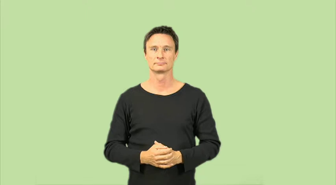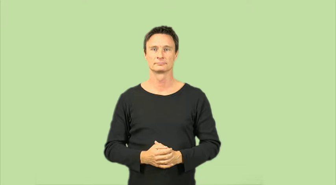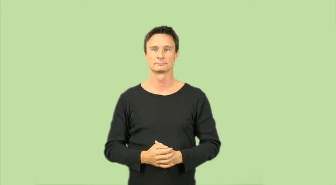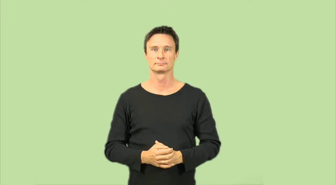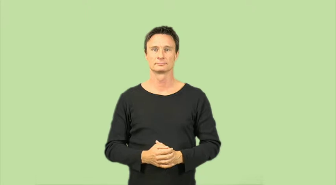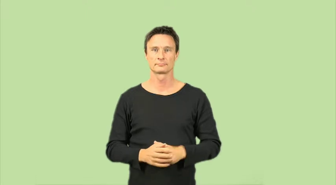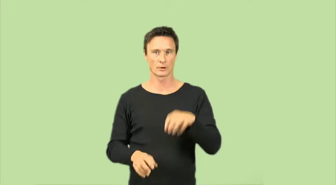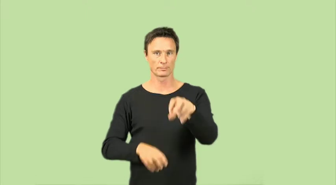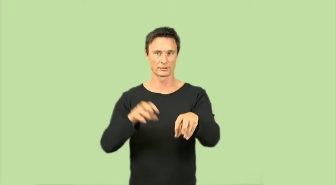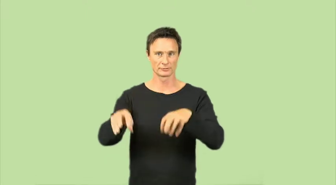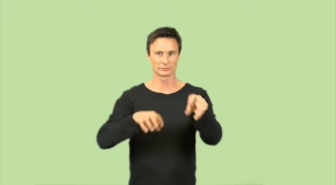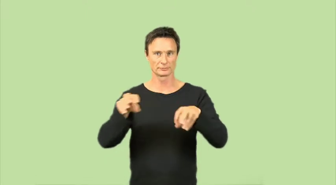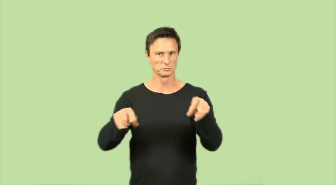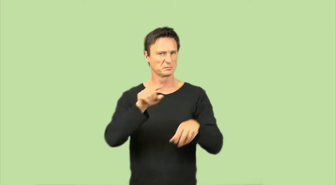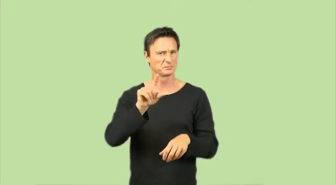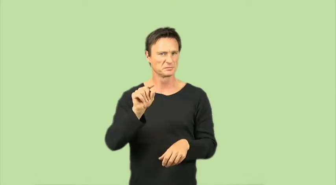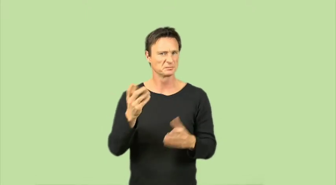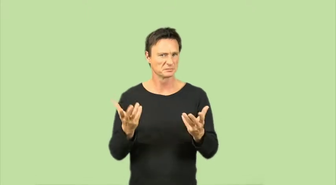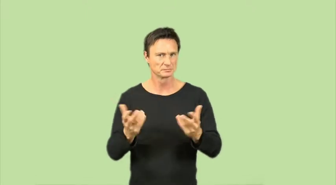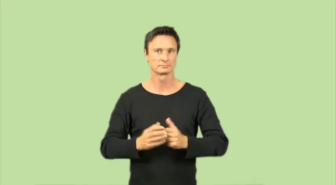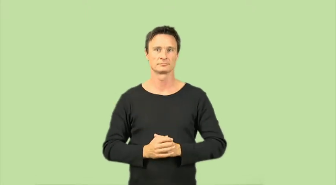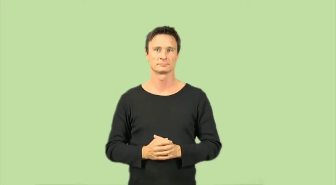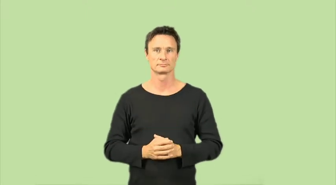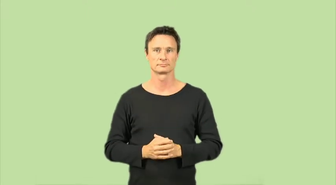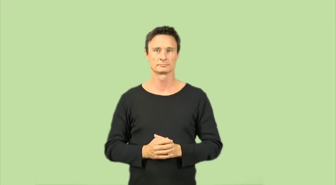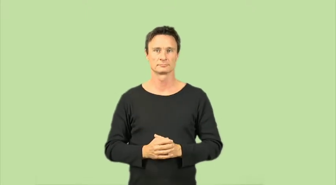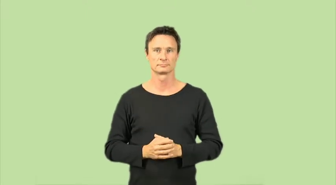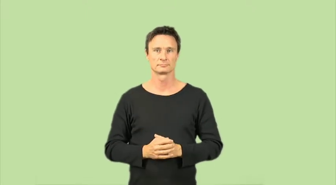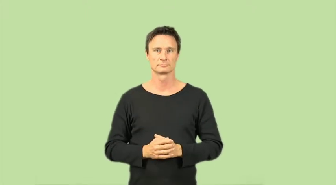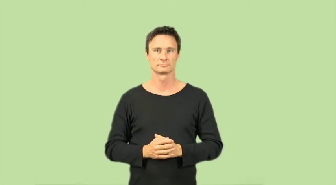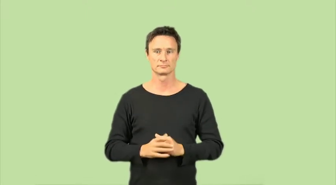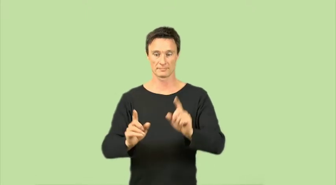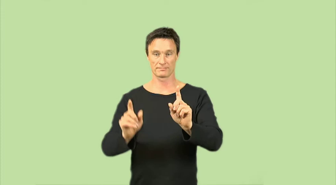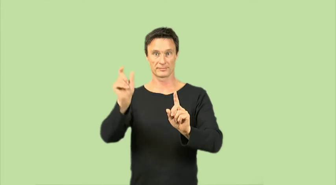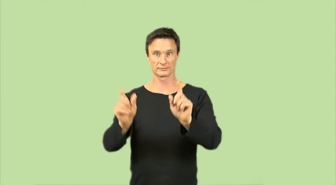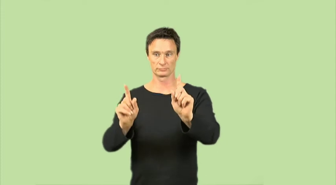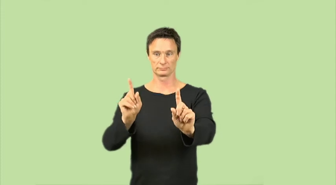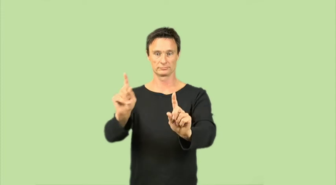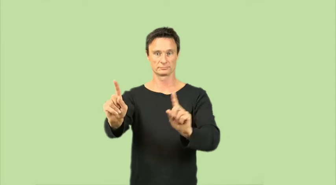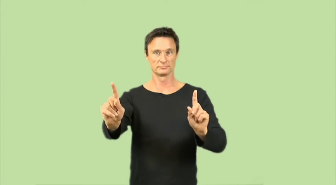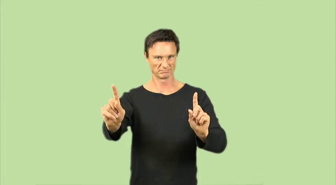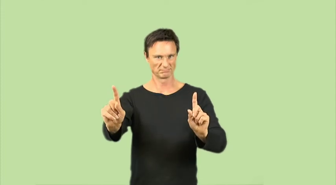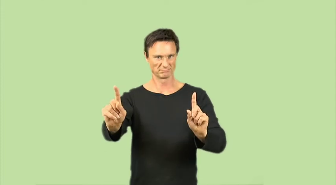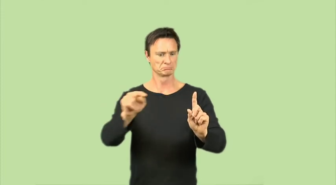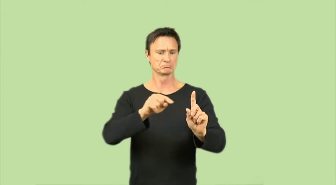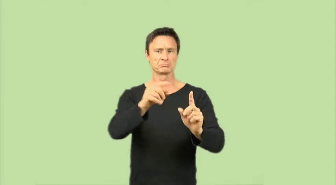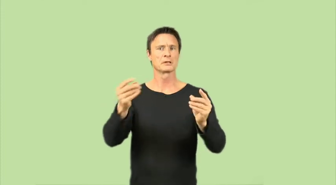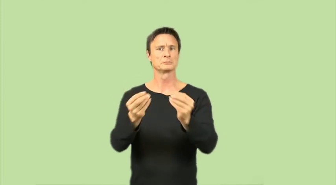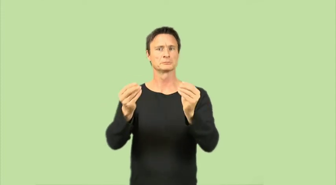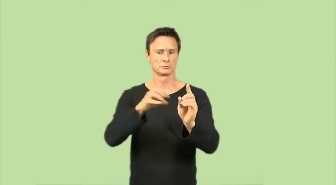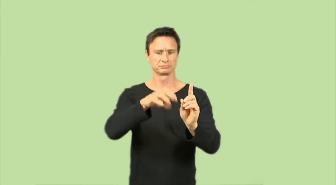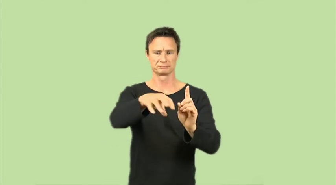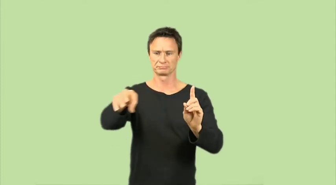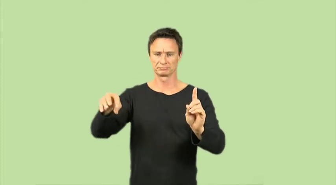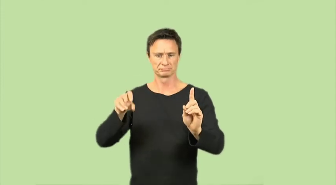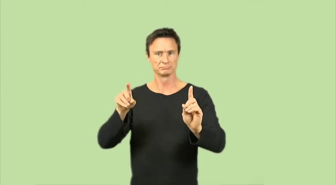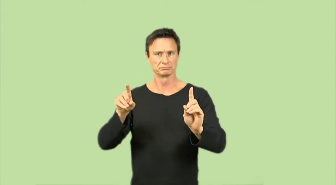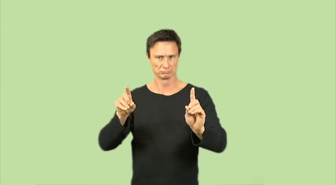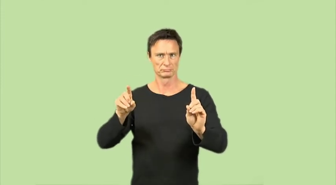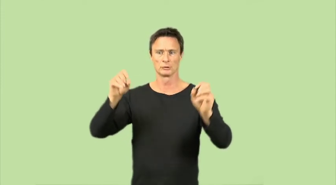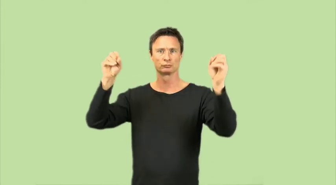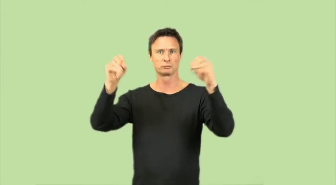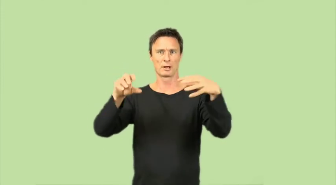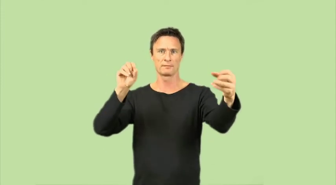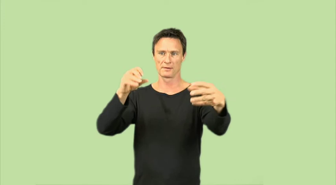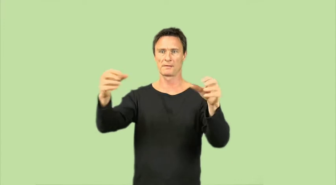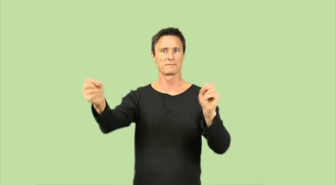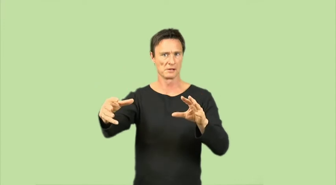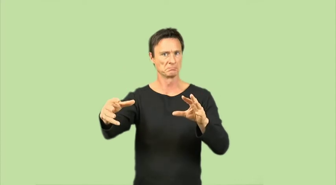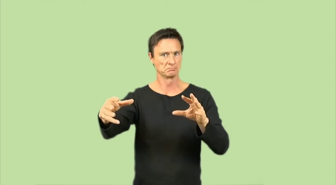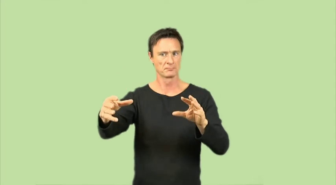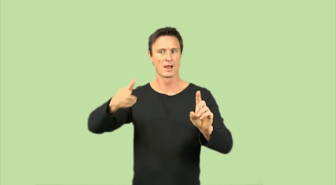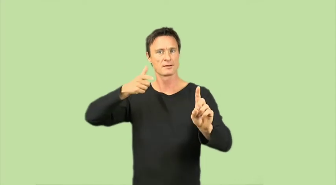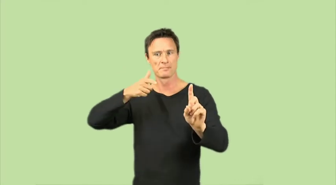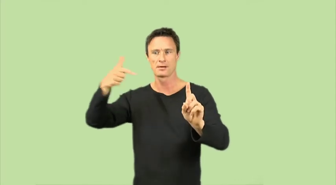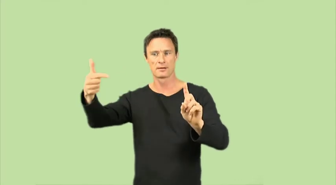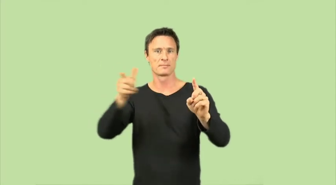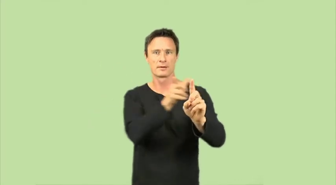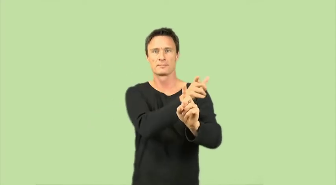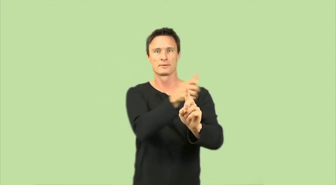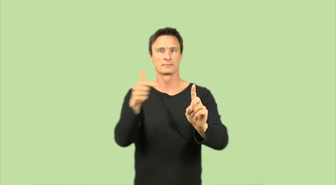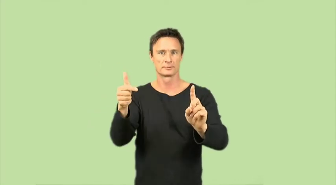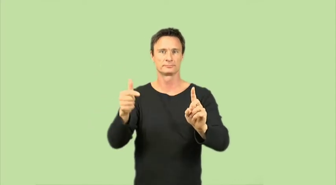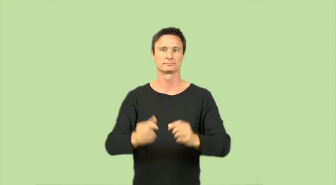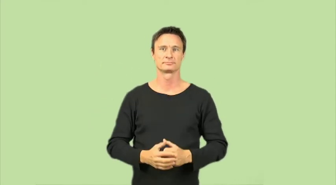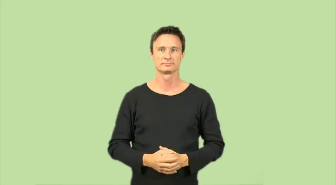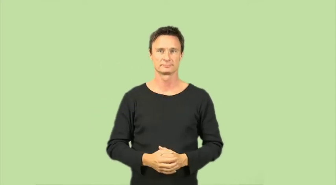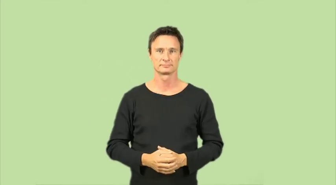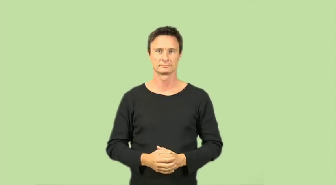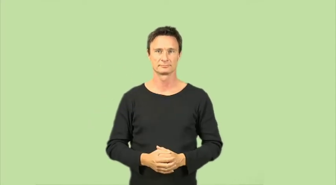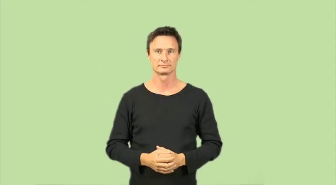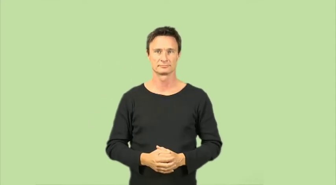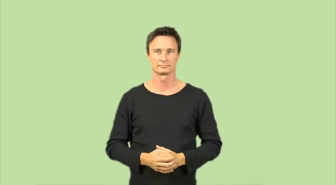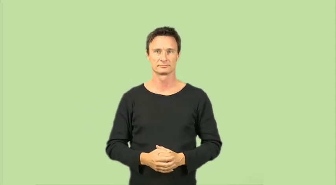Komposition